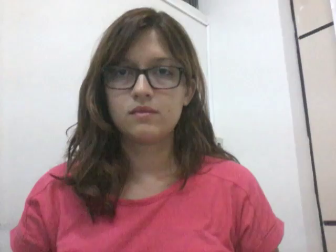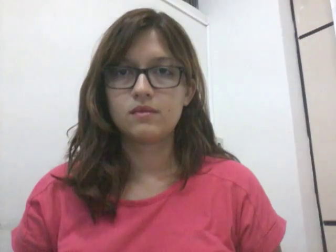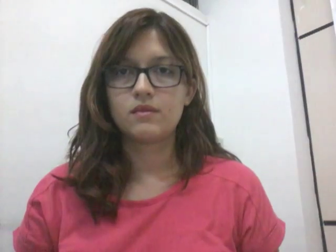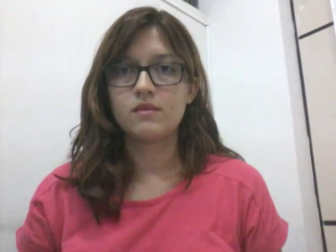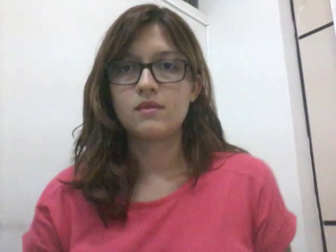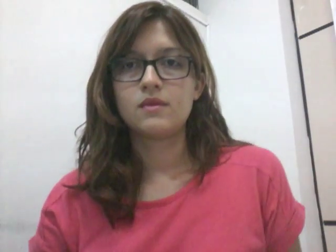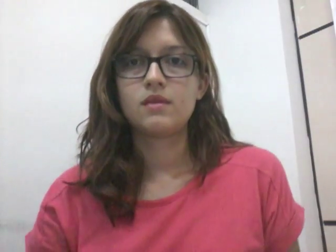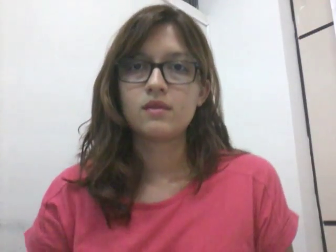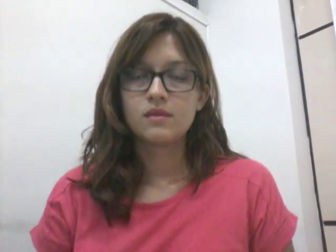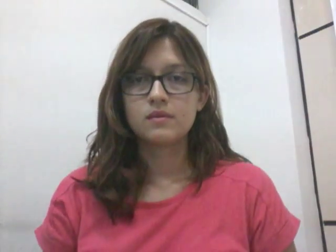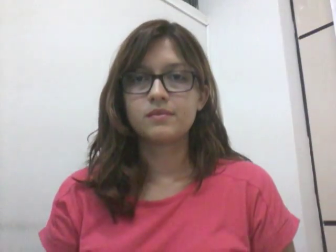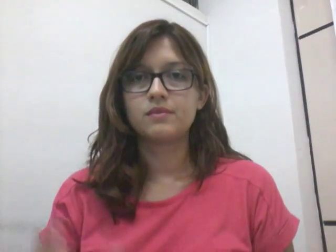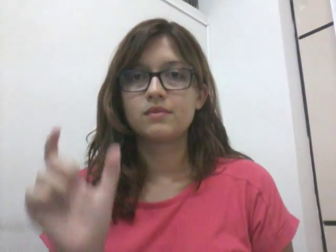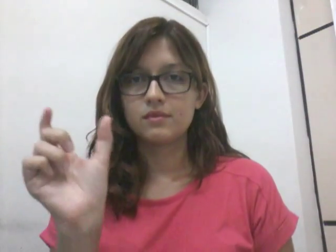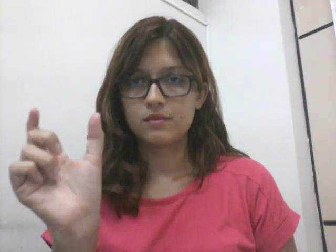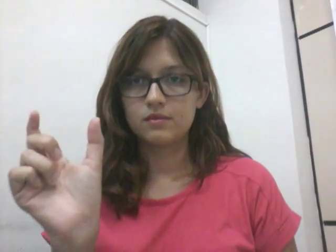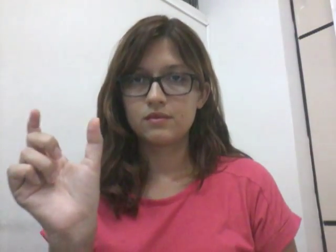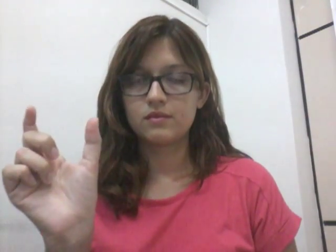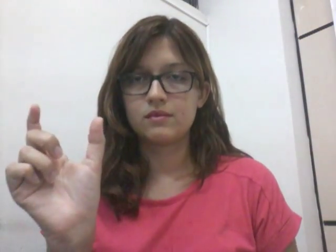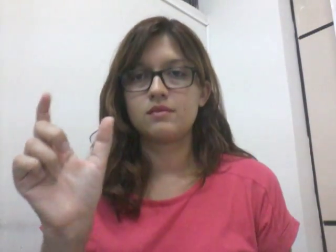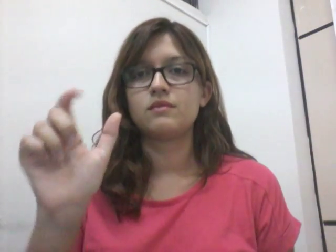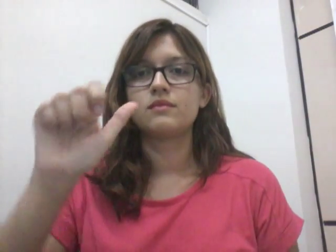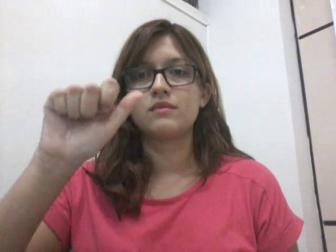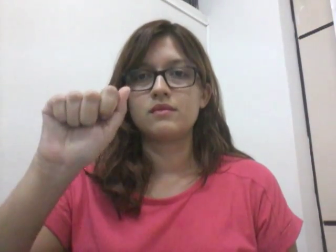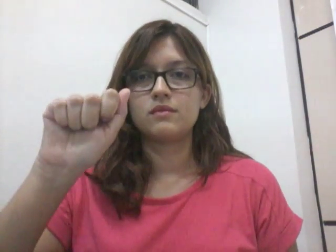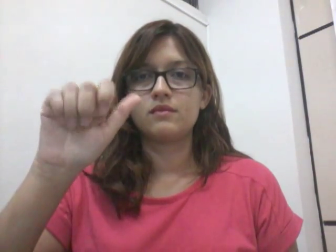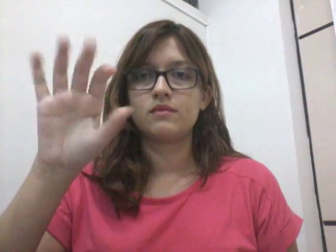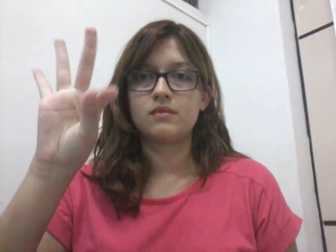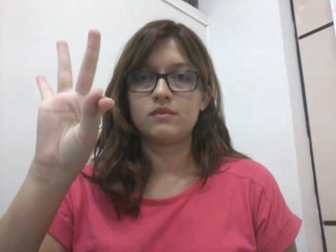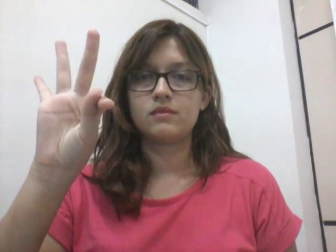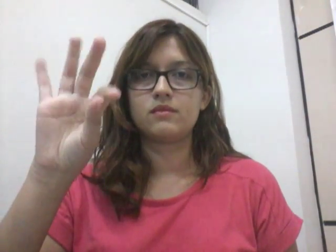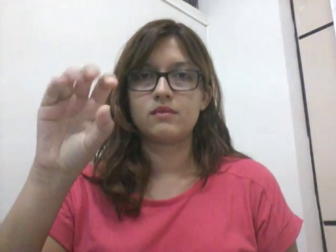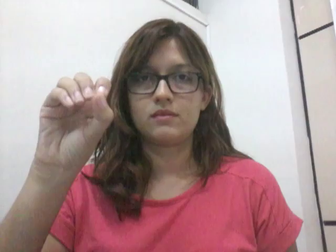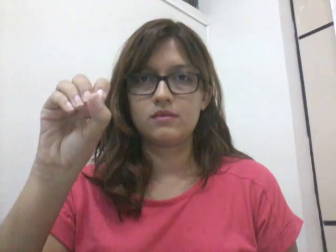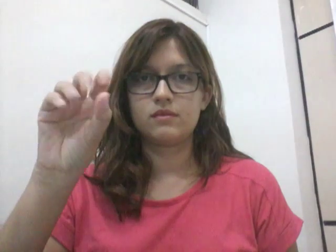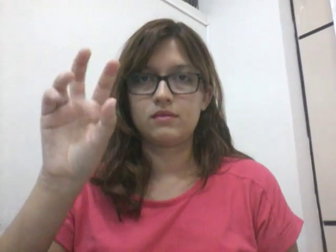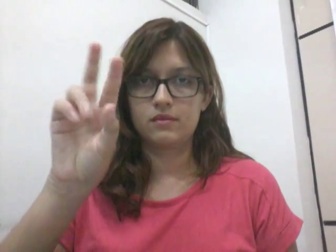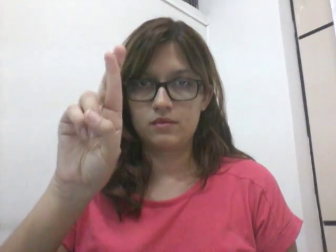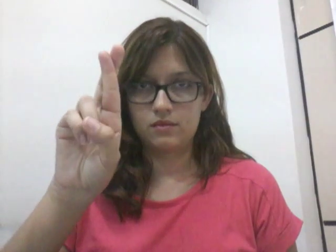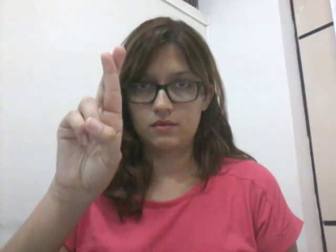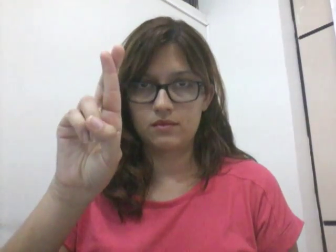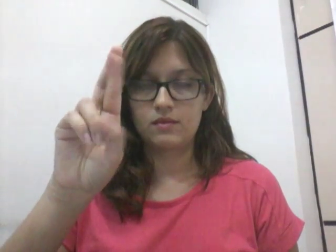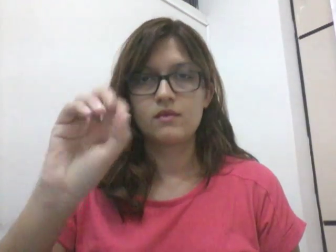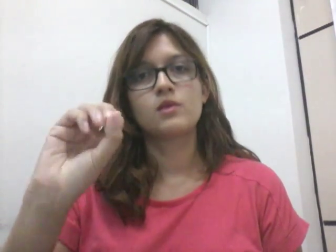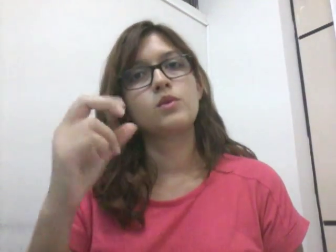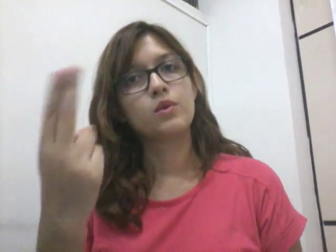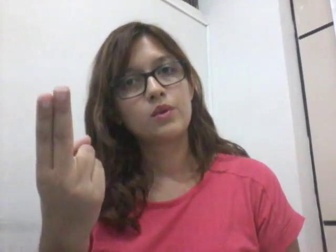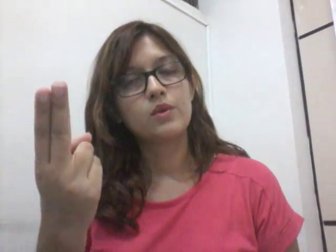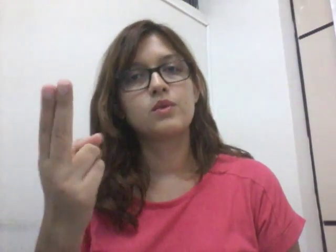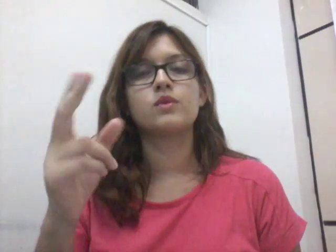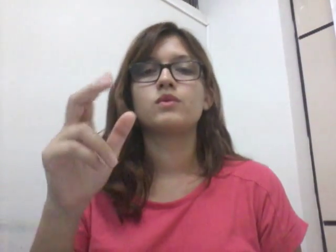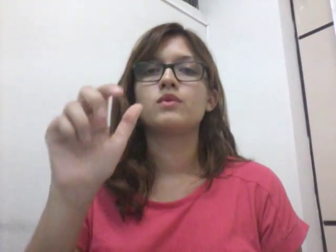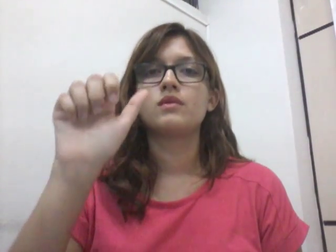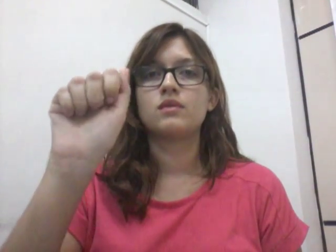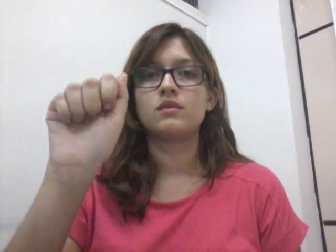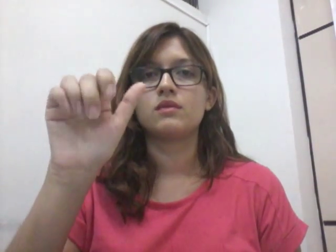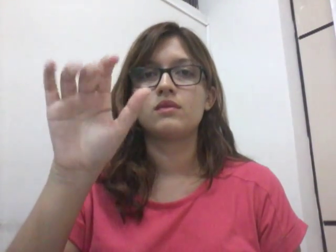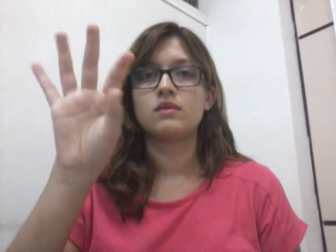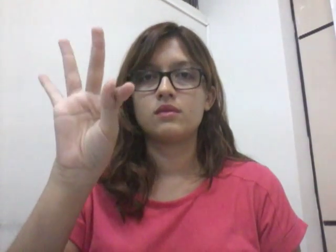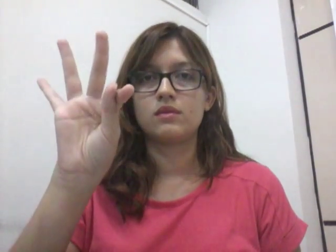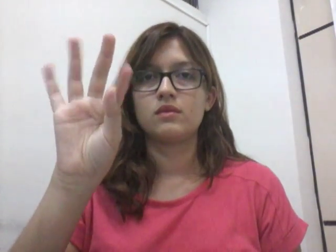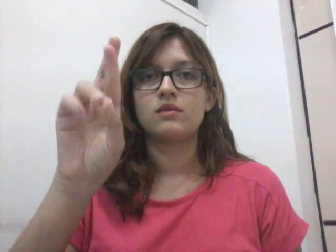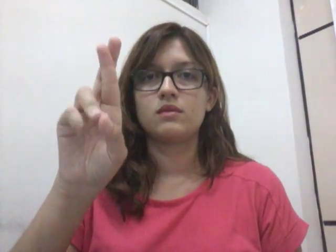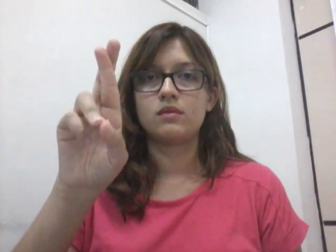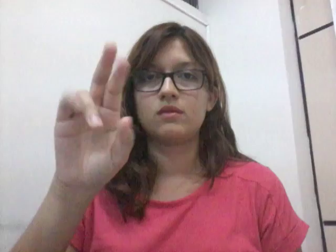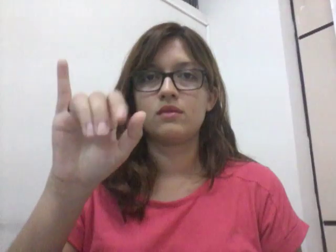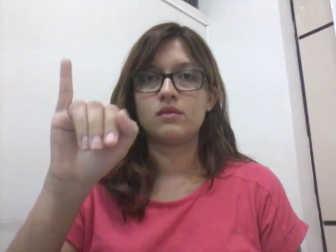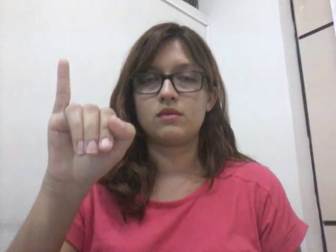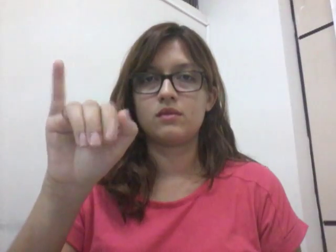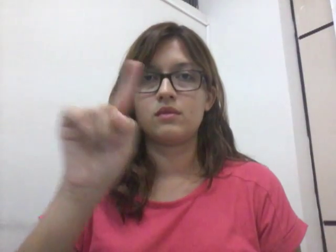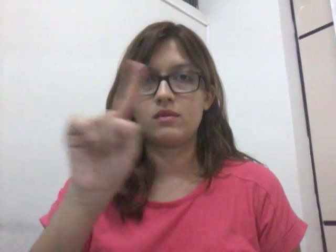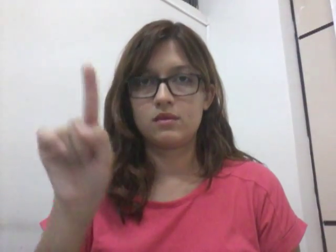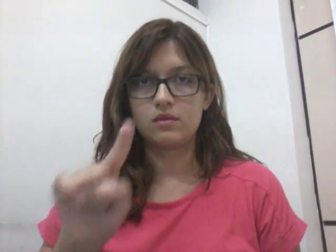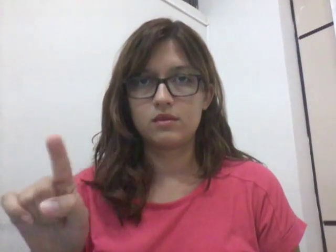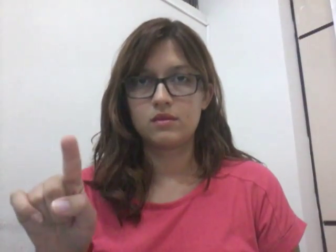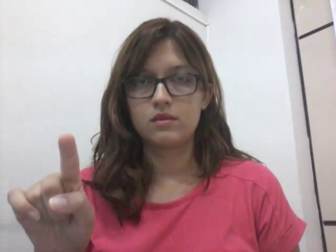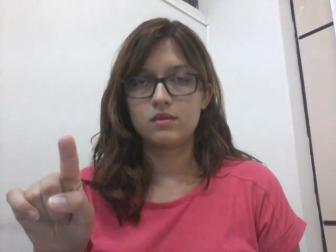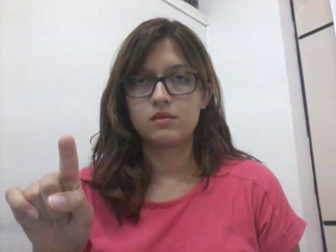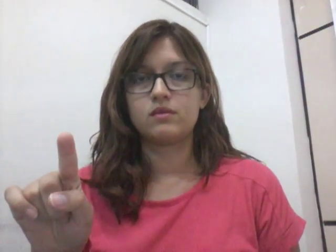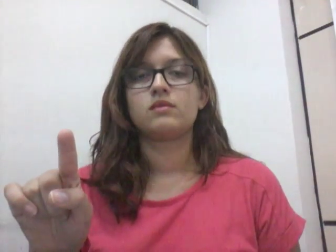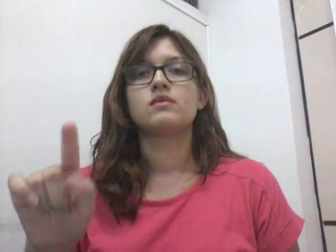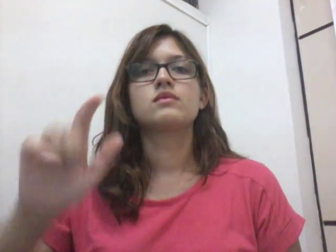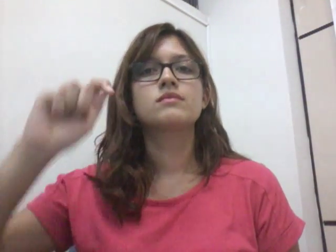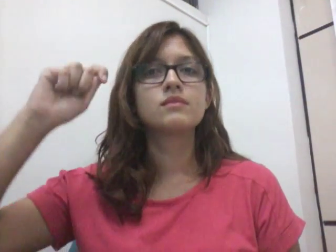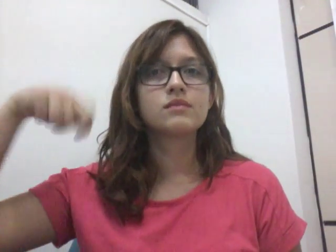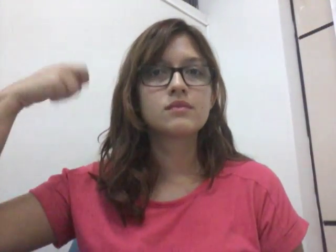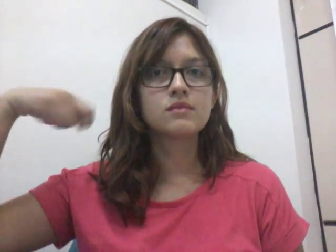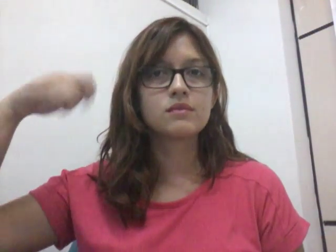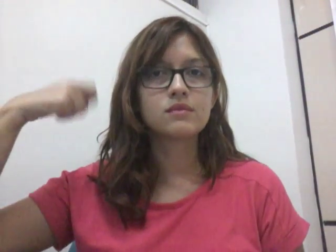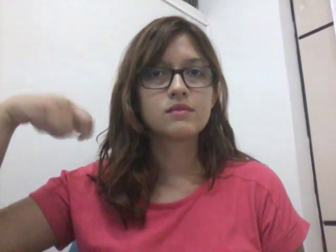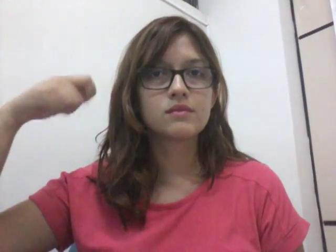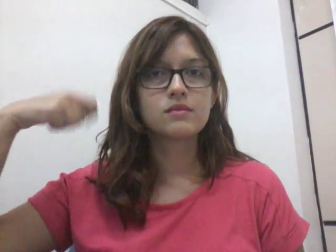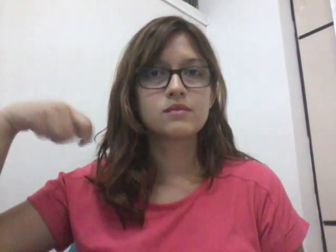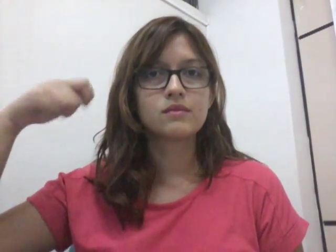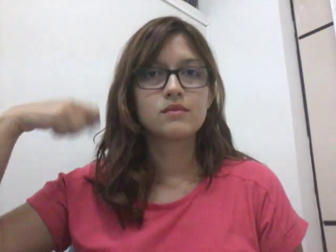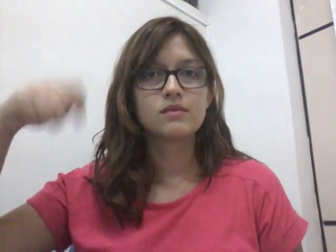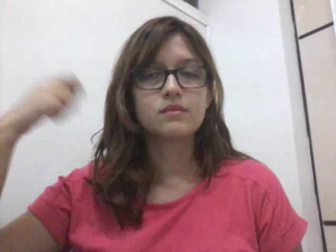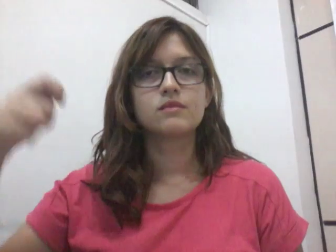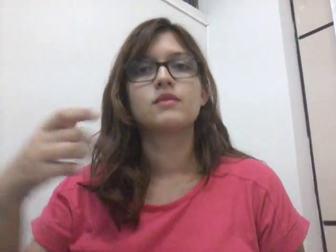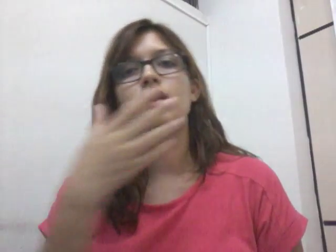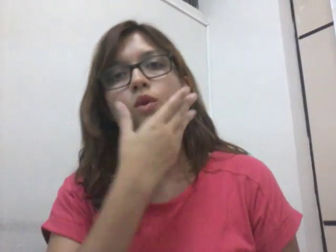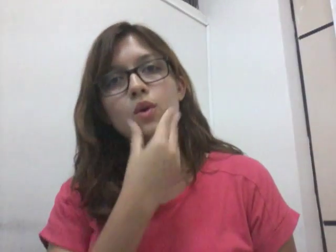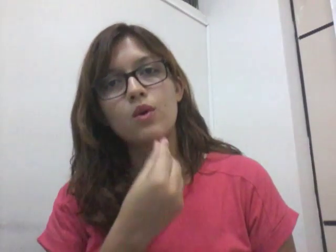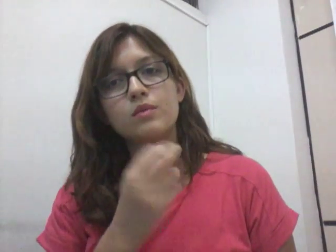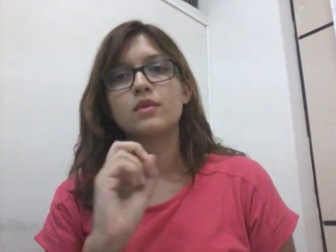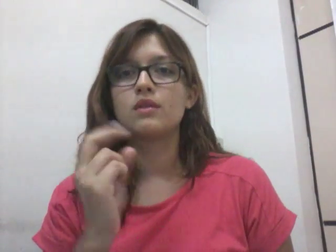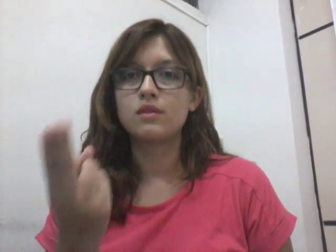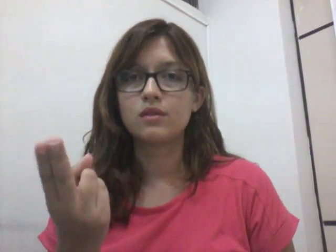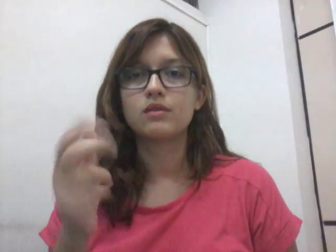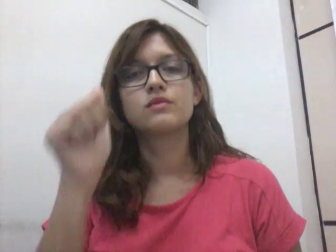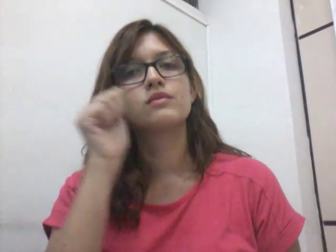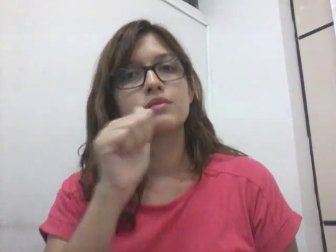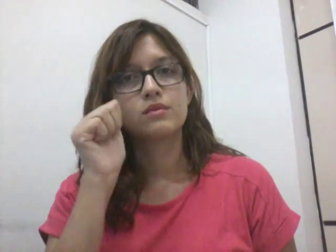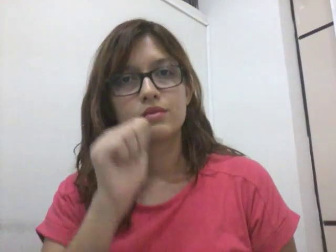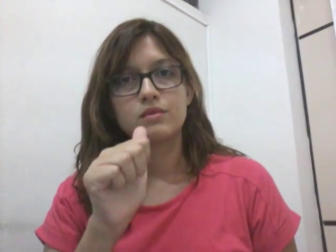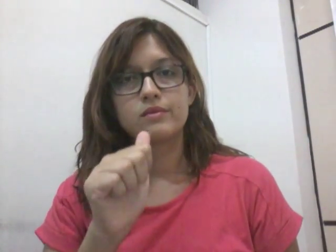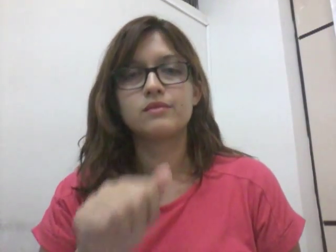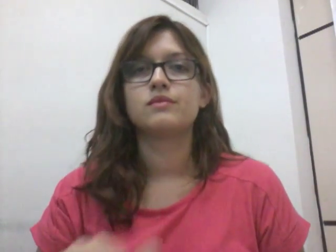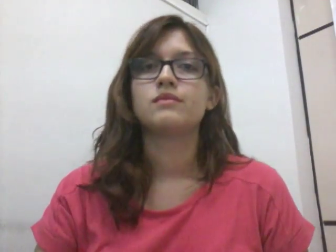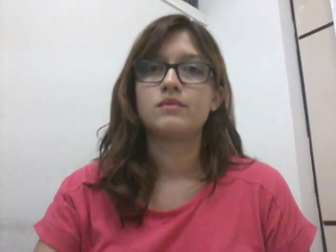ATOR (ATRIZ)